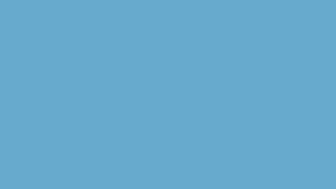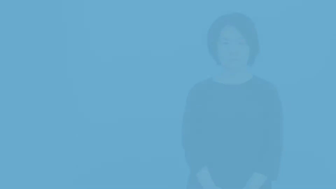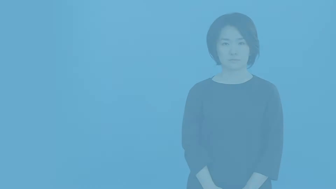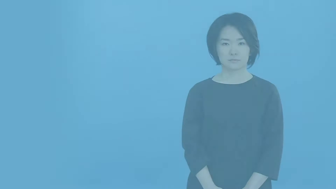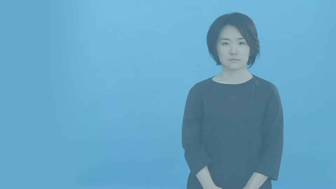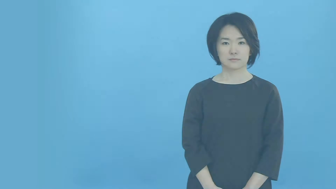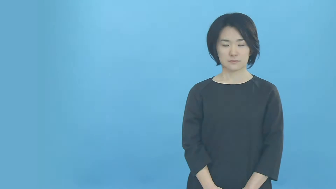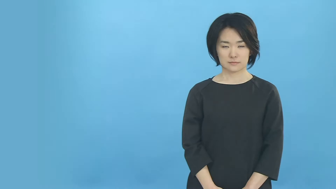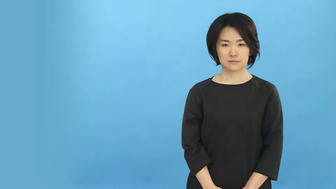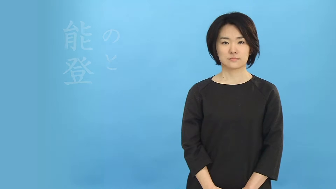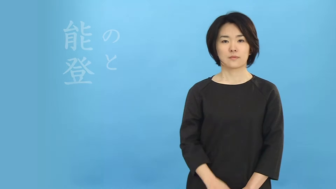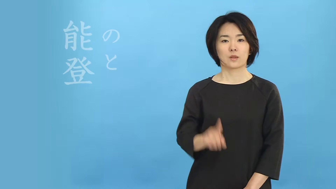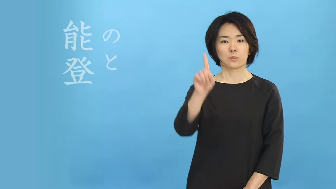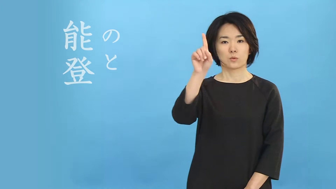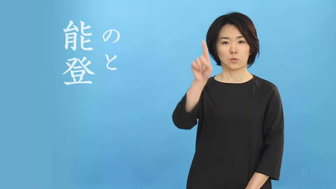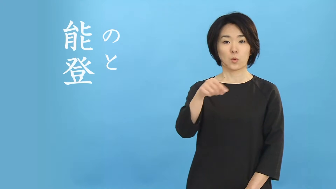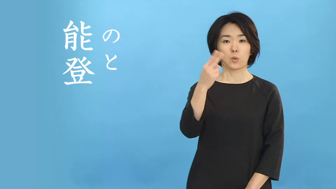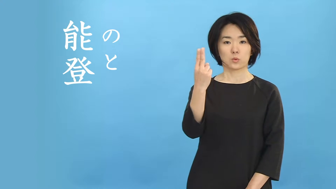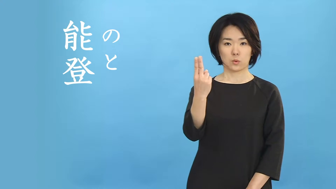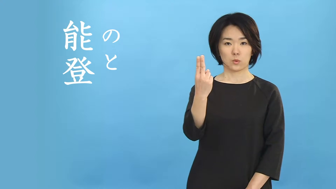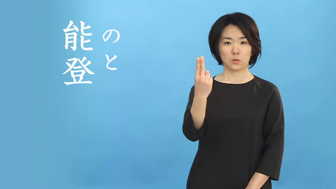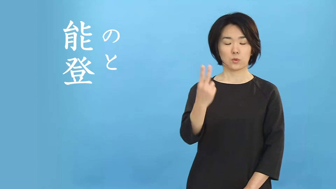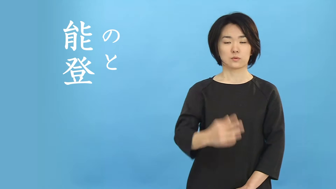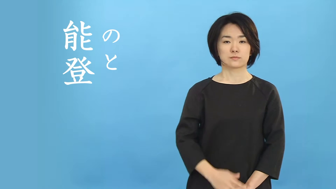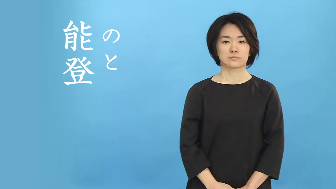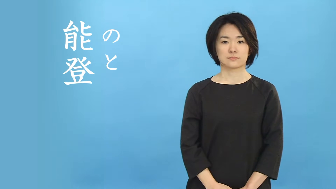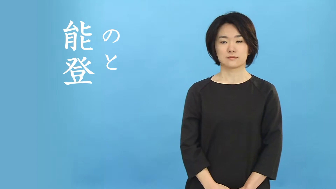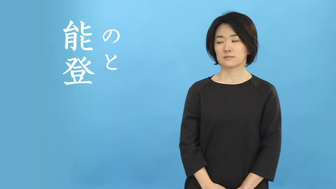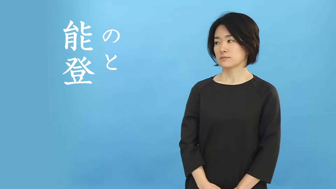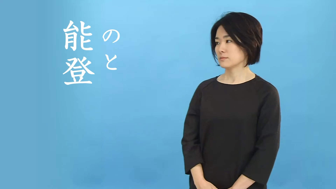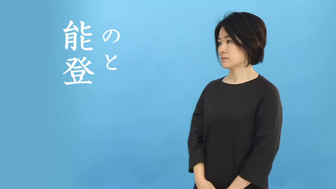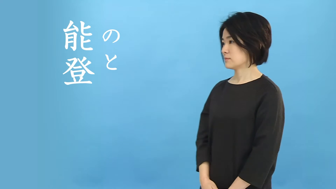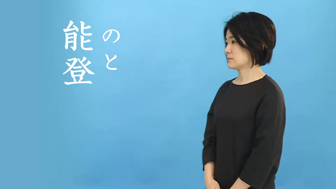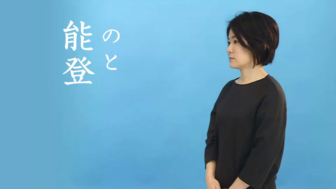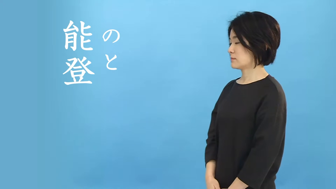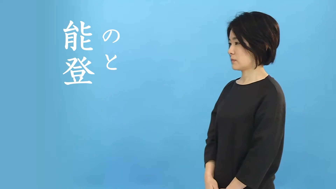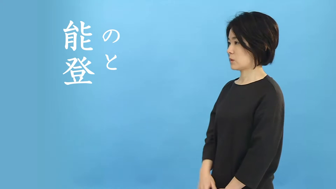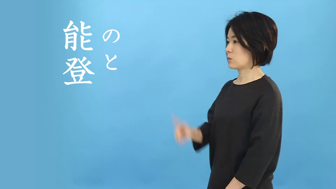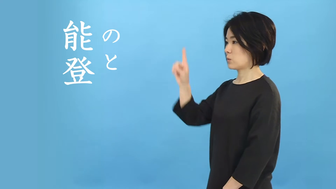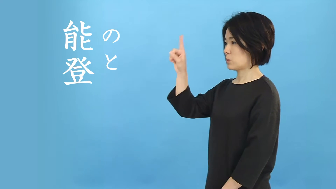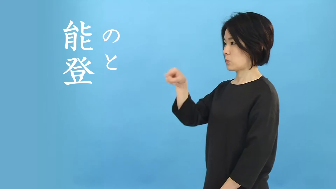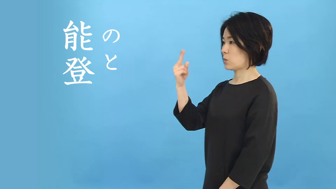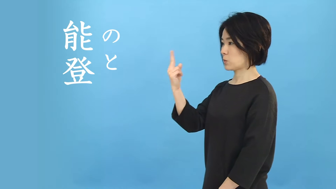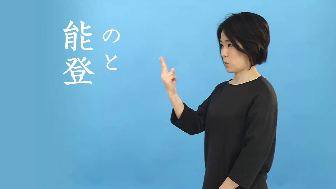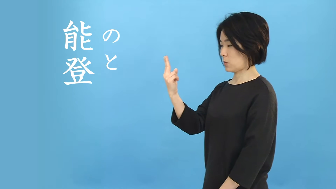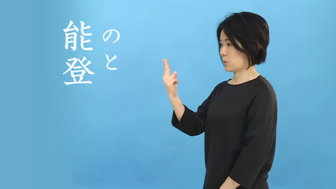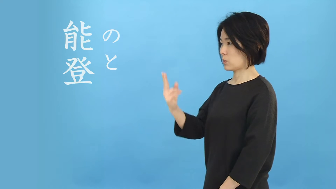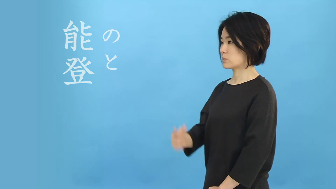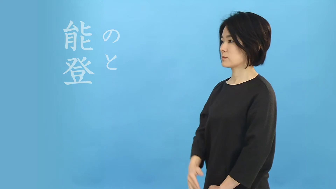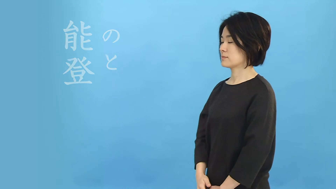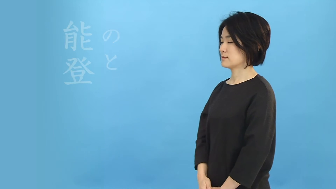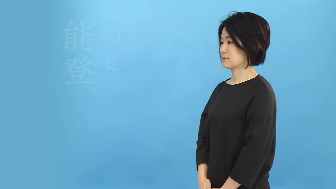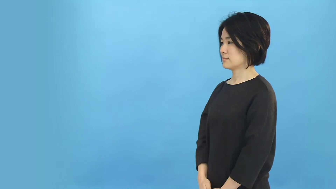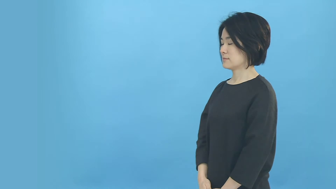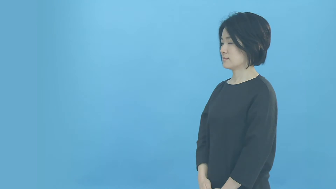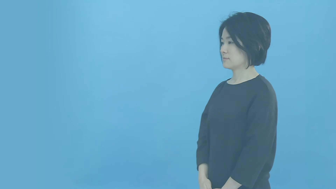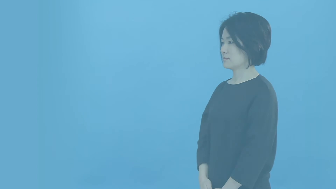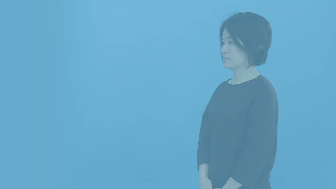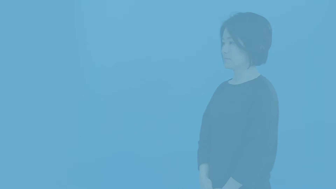能登